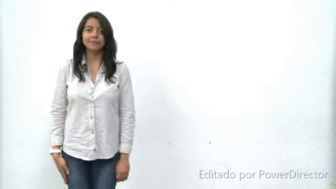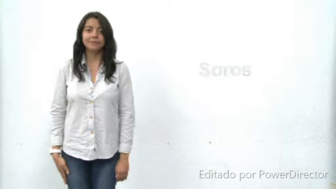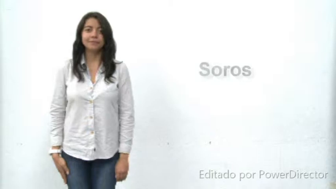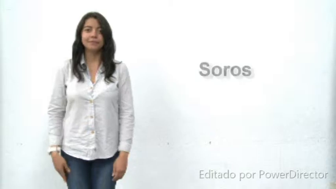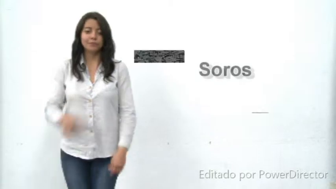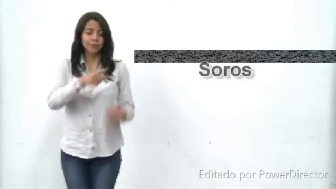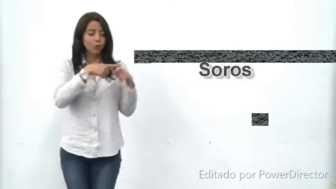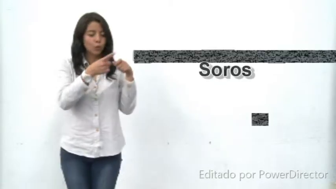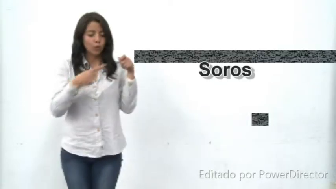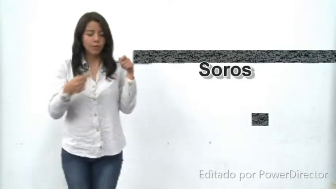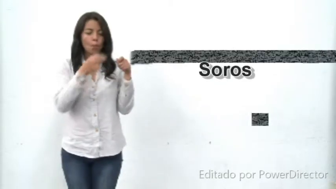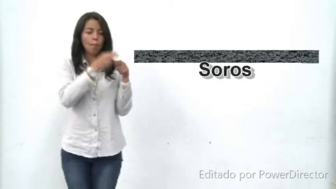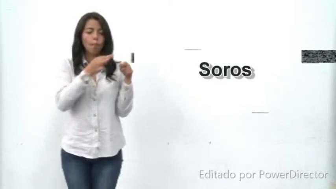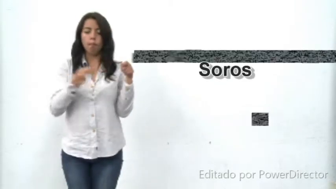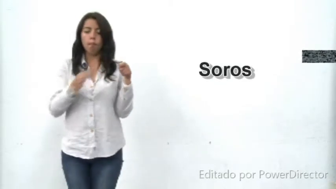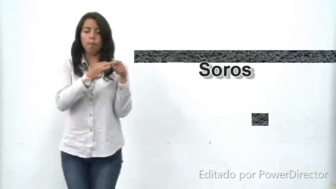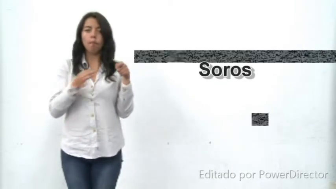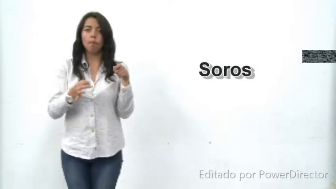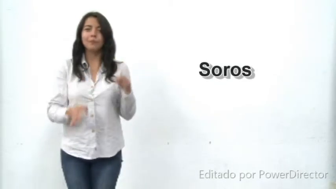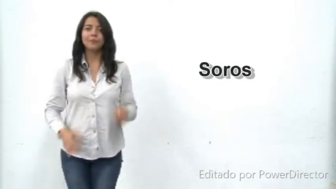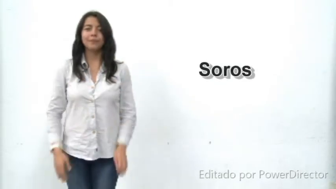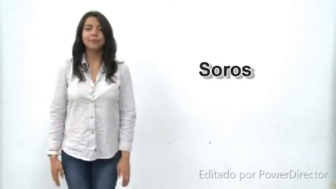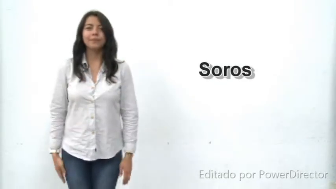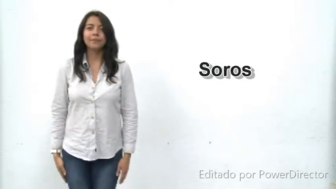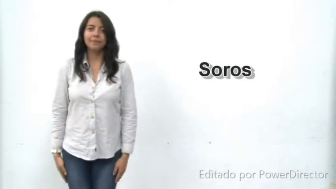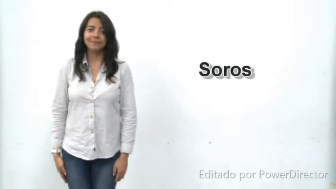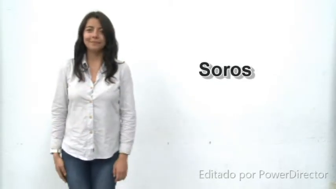Soros